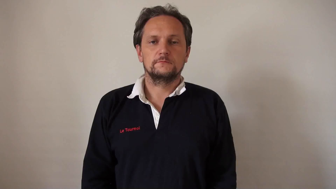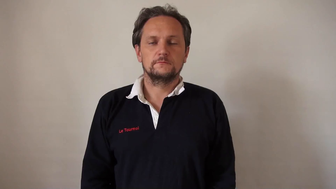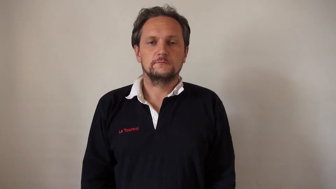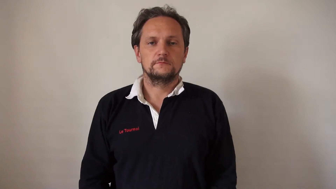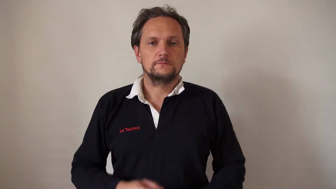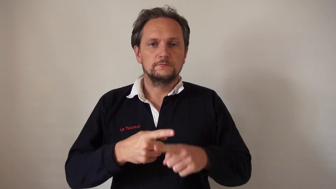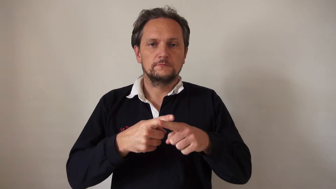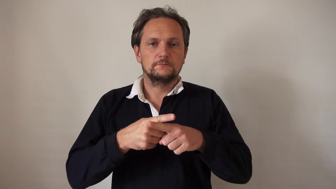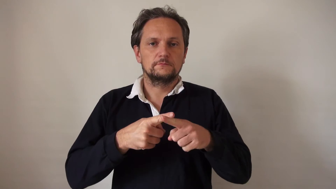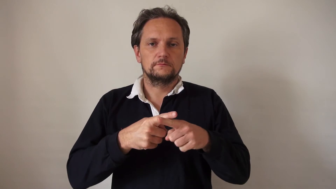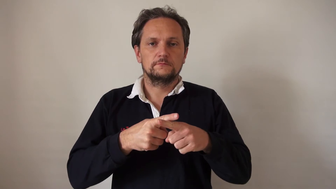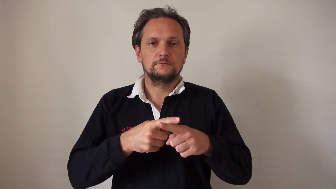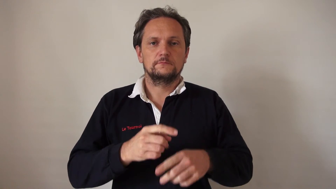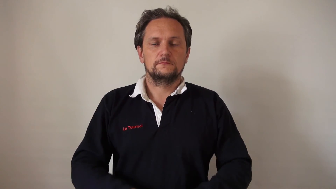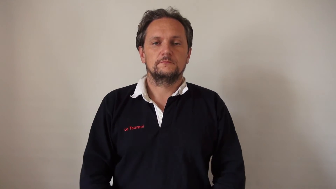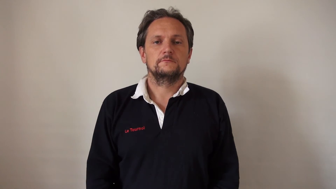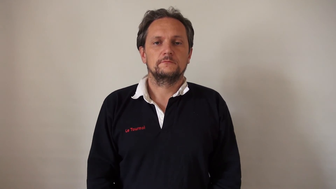Wesley Sneijder (footballeur international néerlandais)